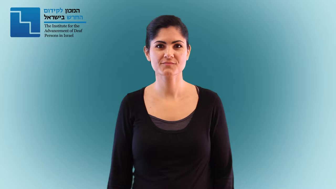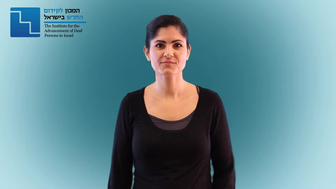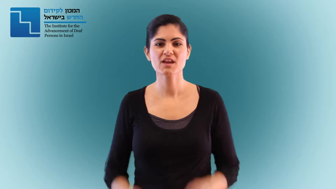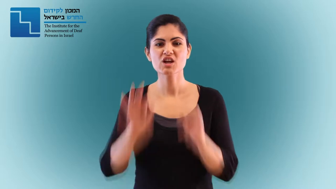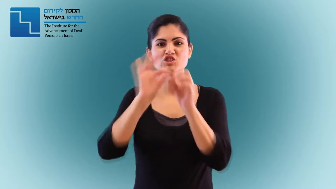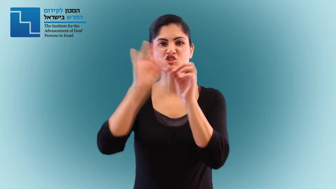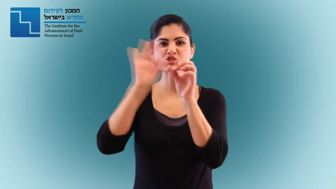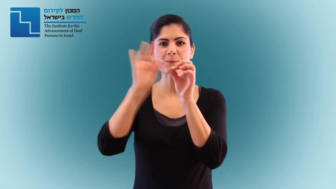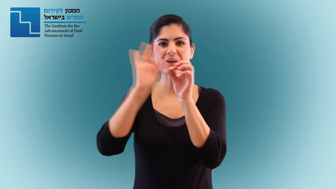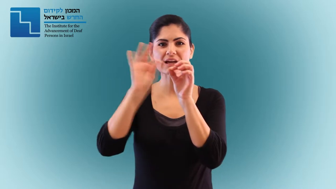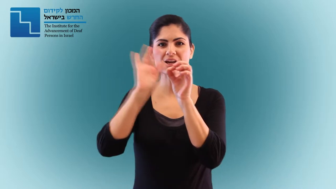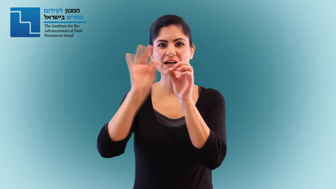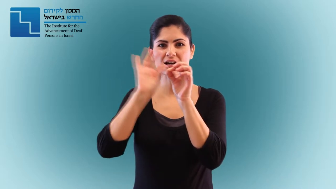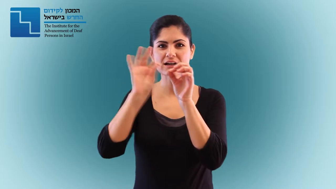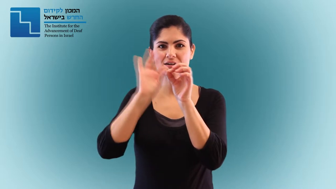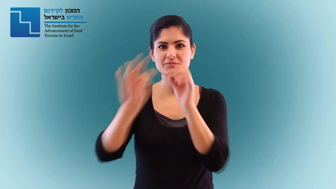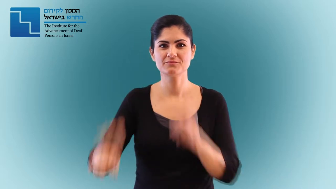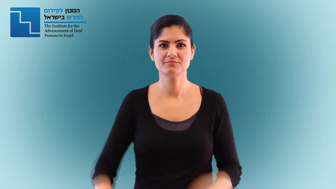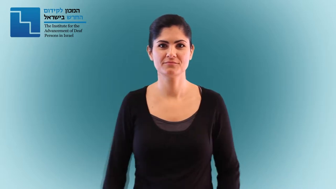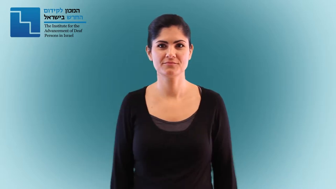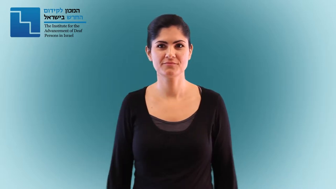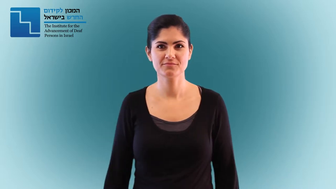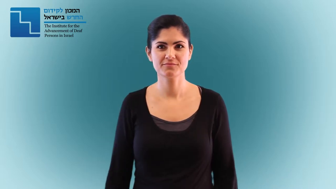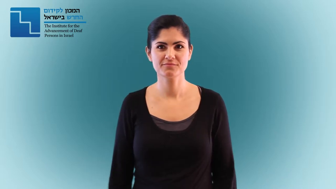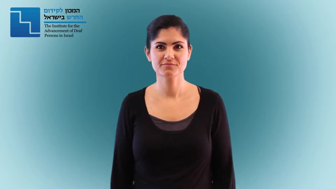שמיר